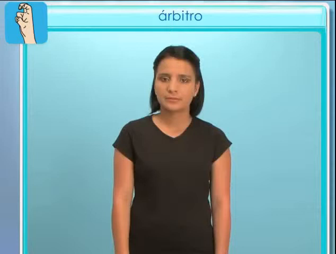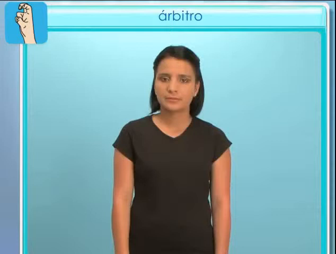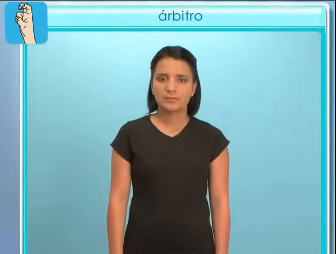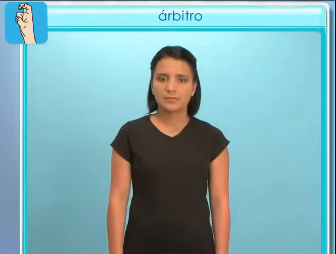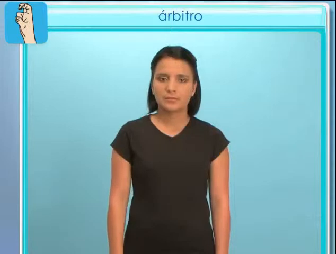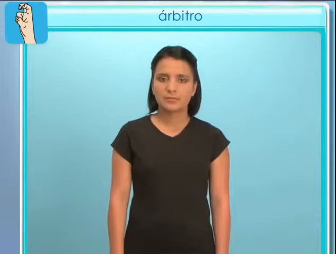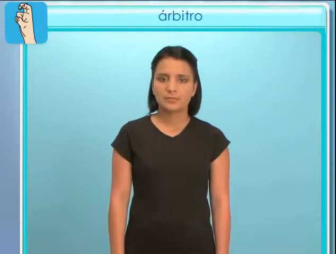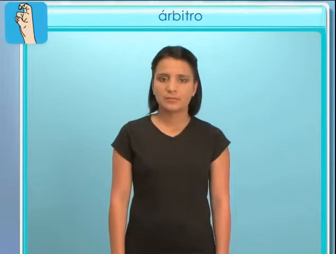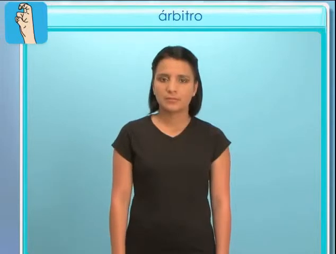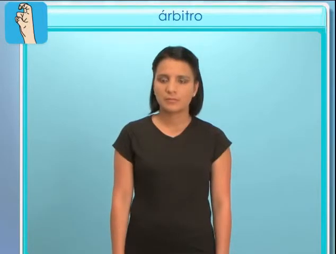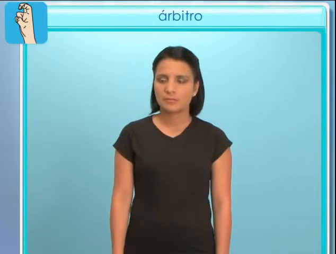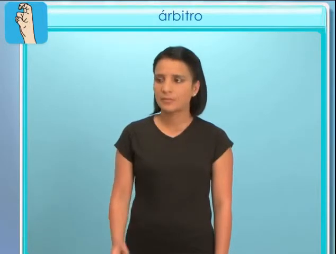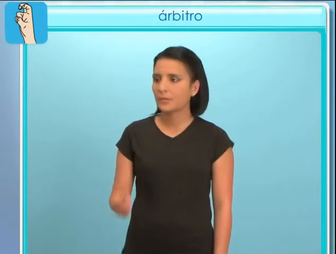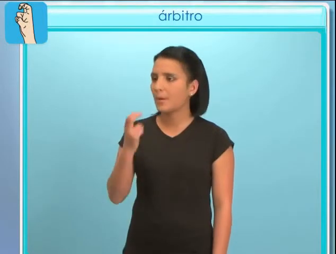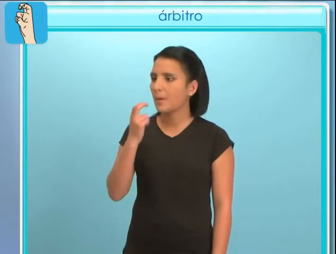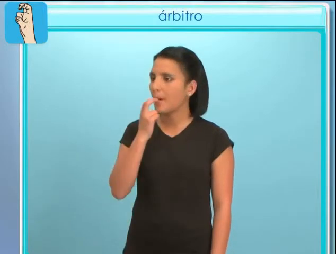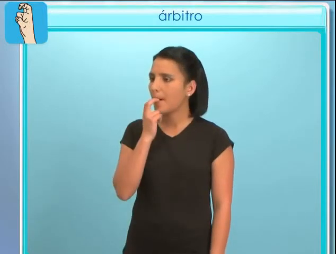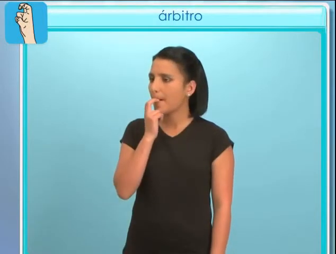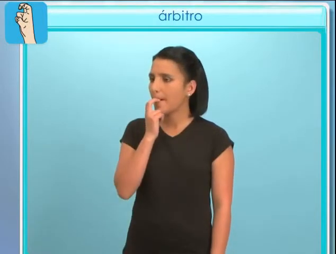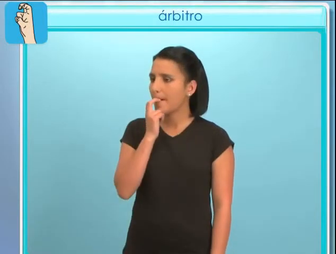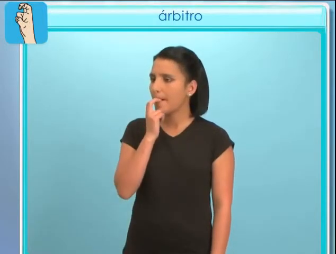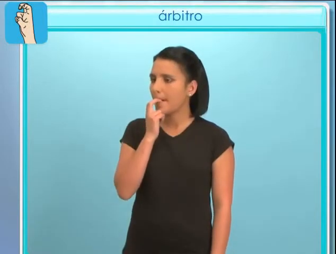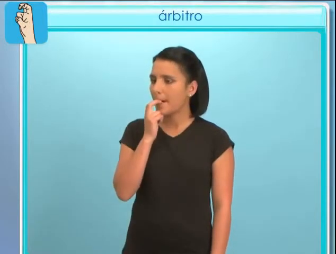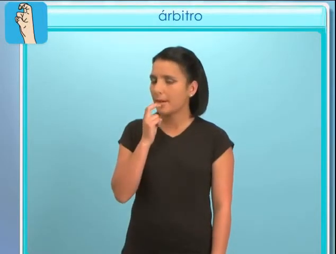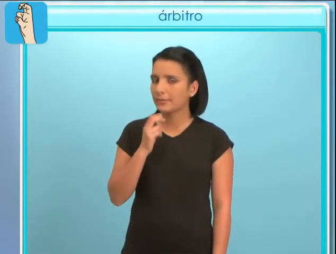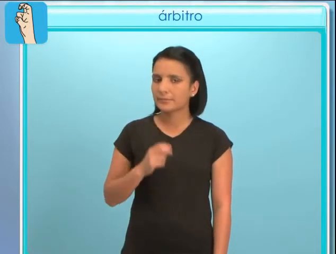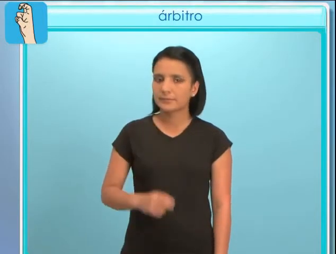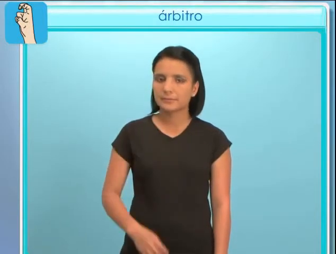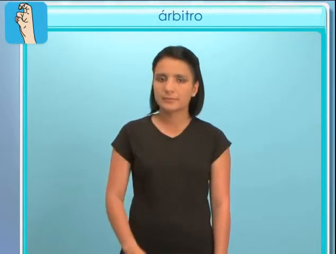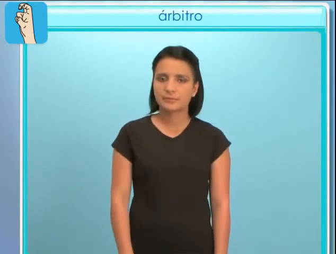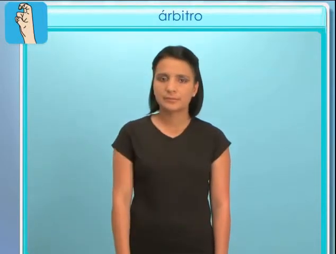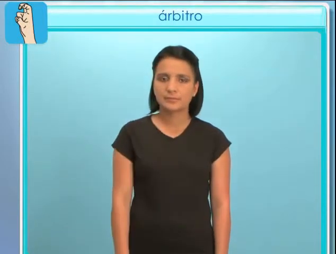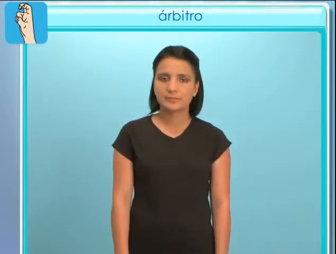ARBITRO